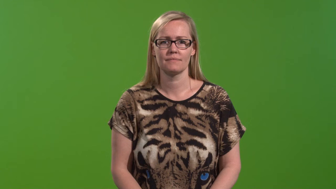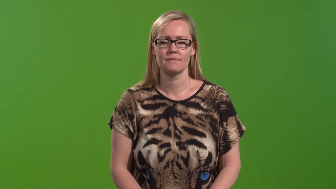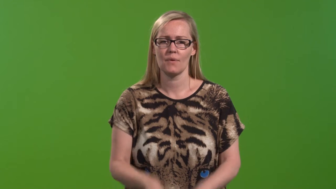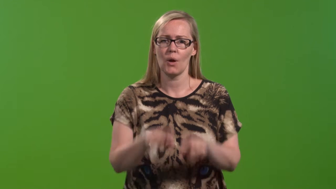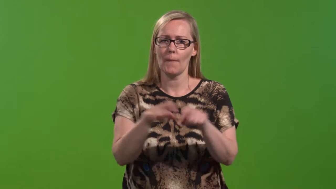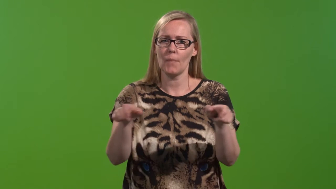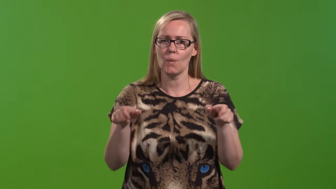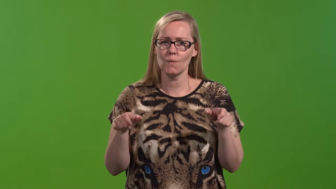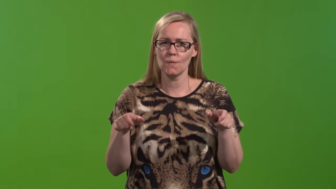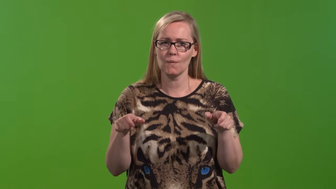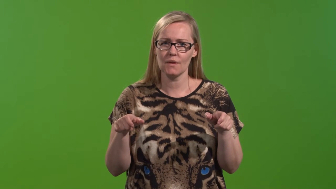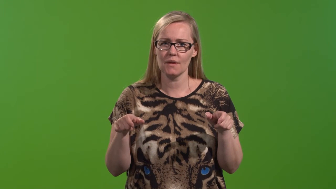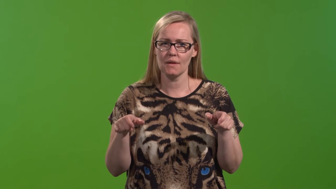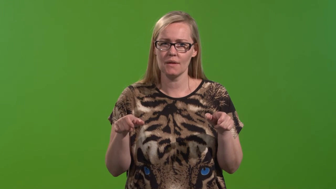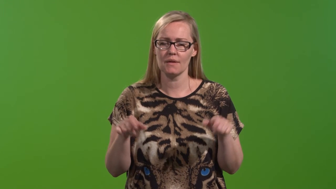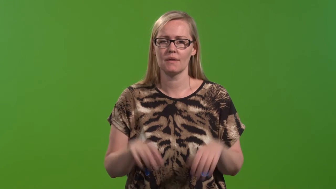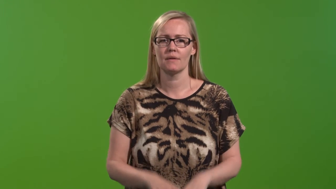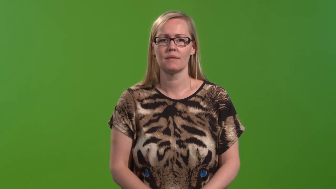sveitabær